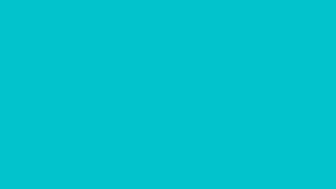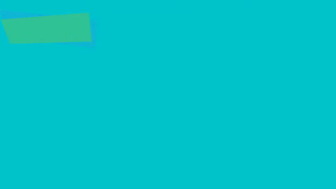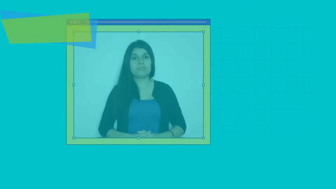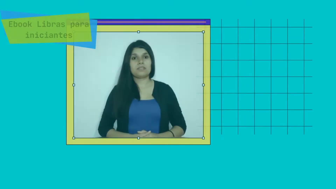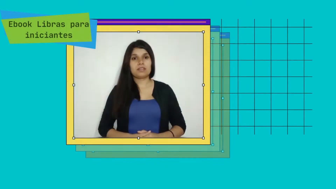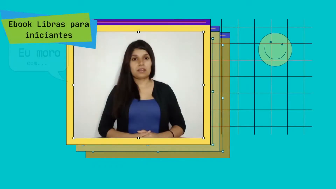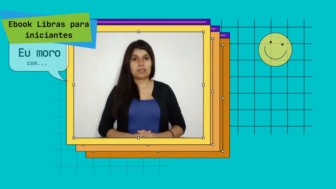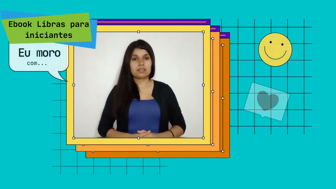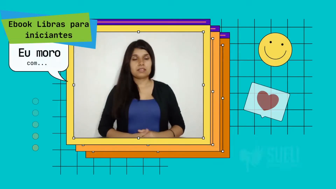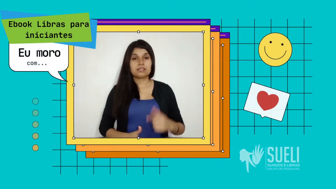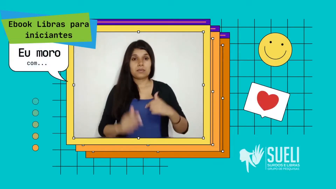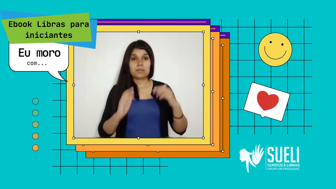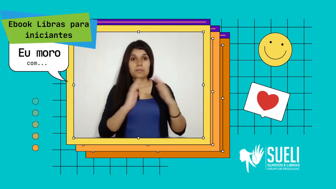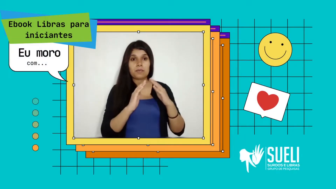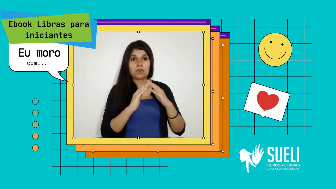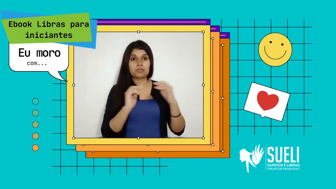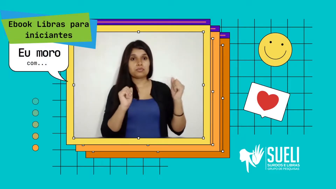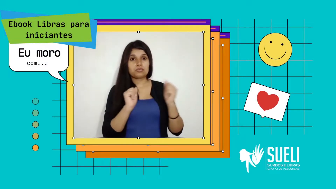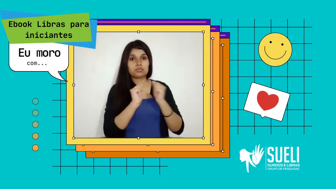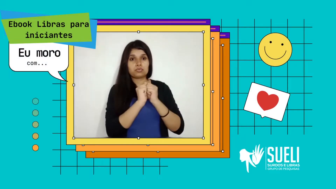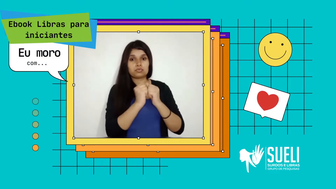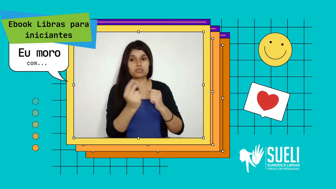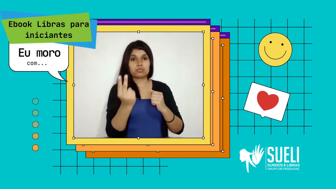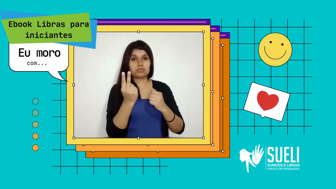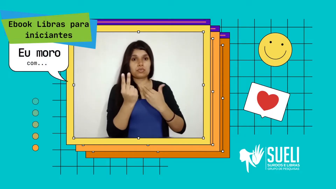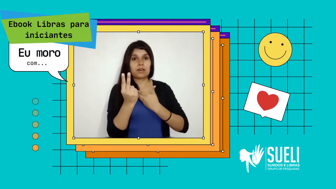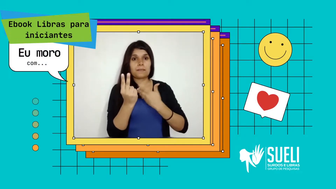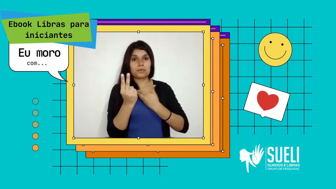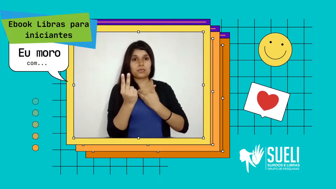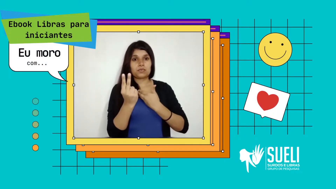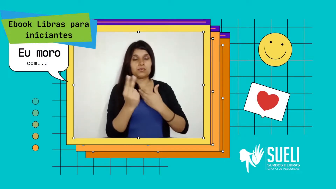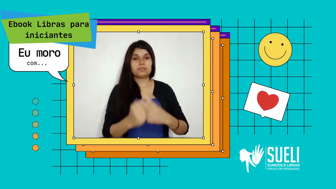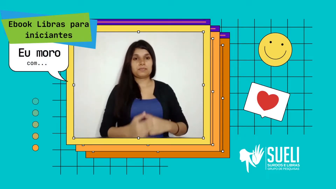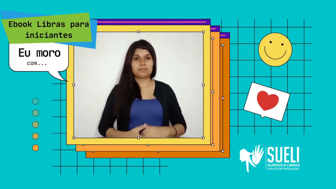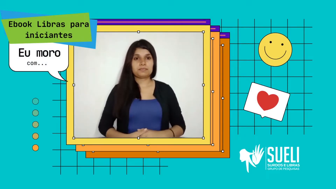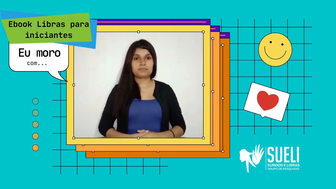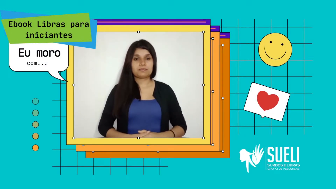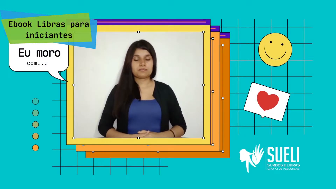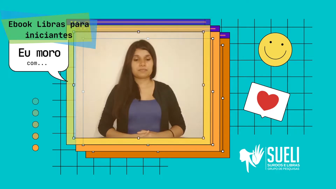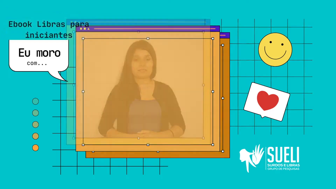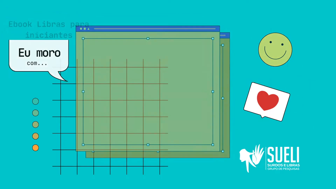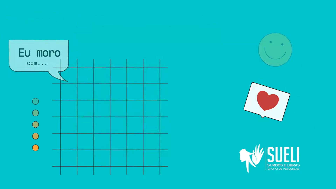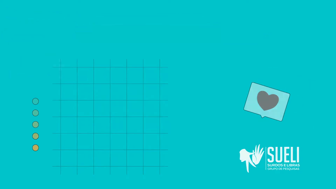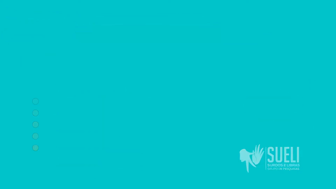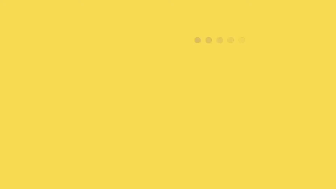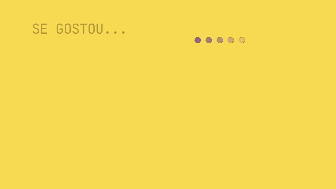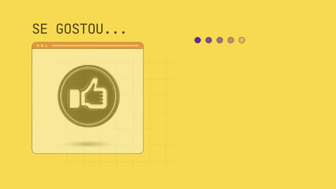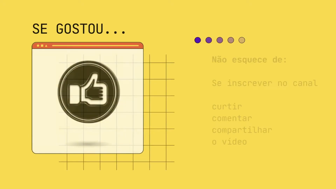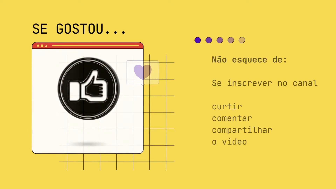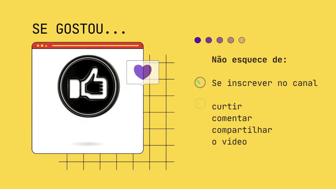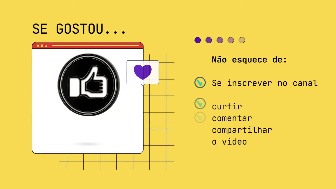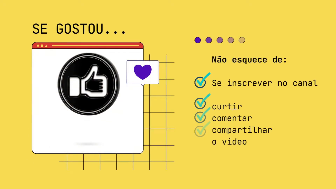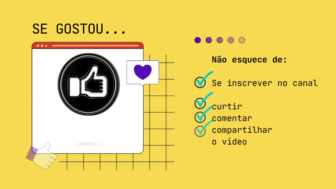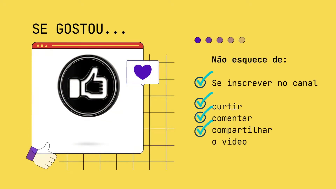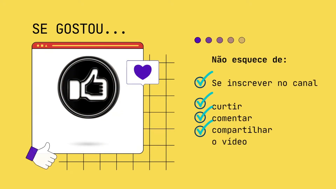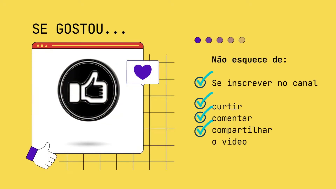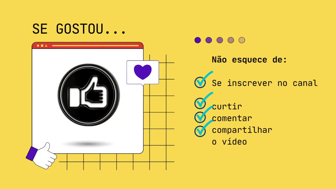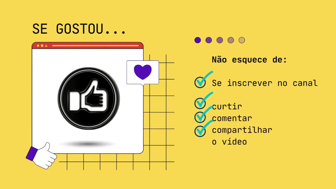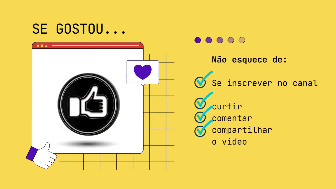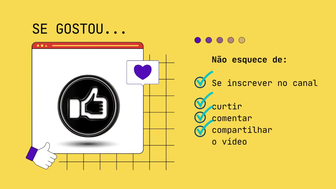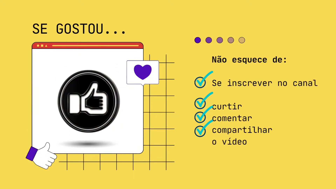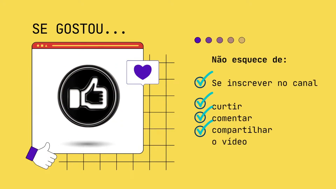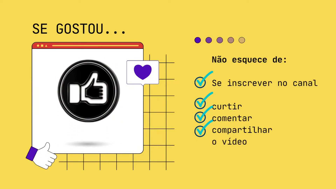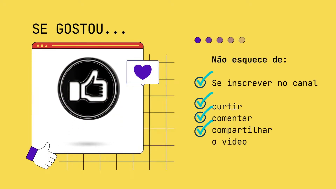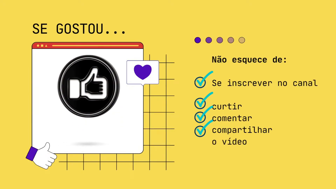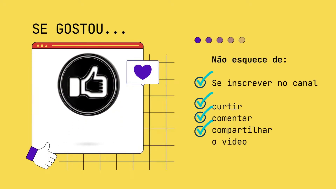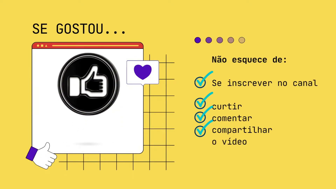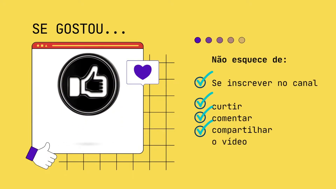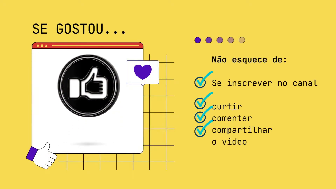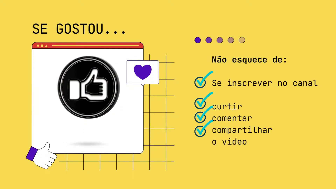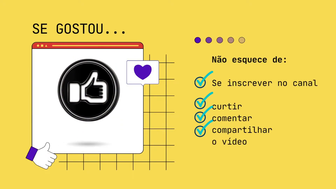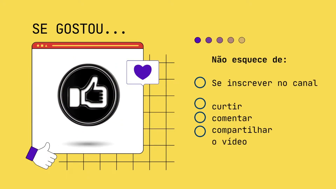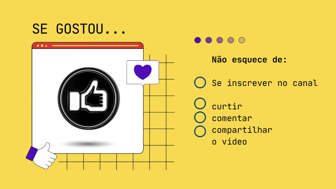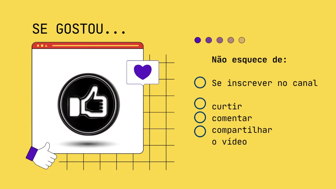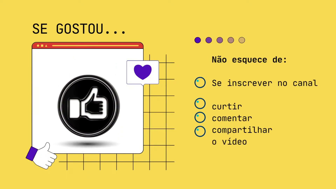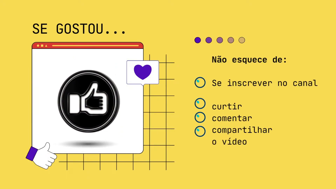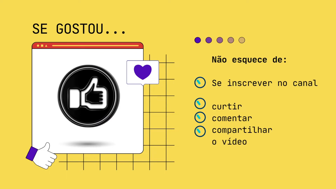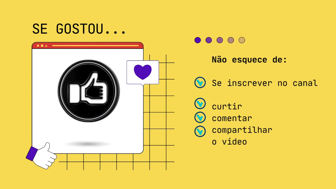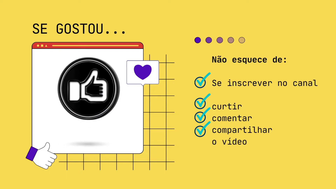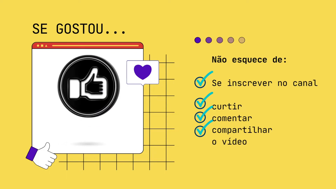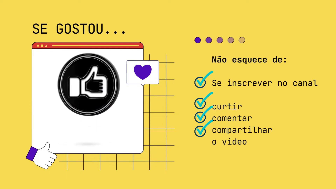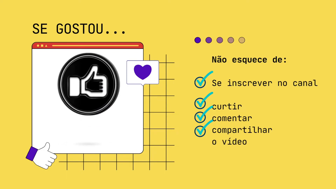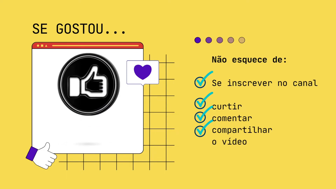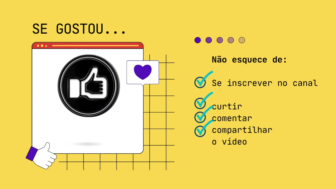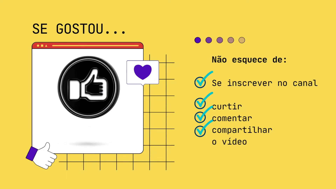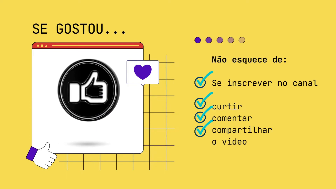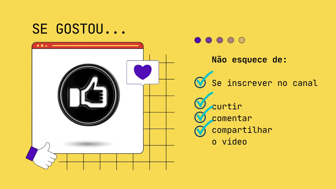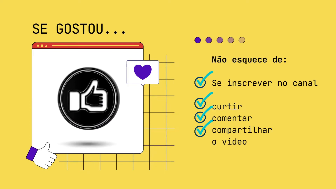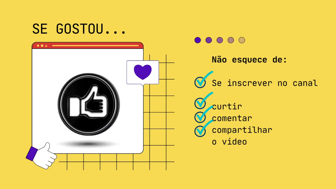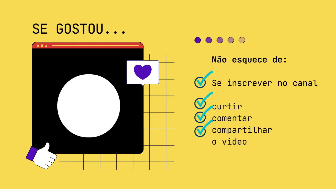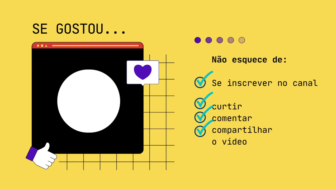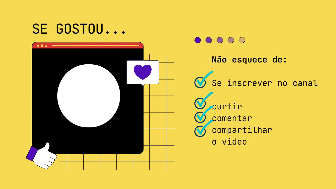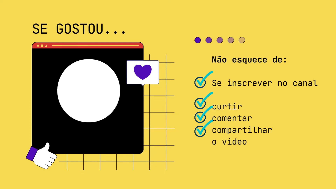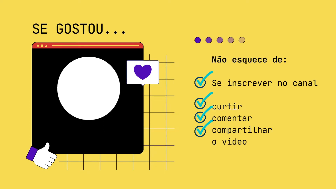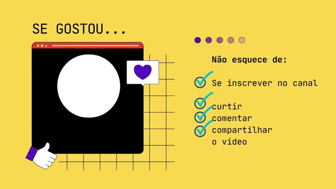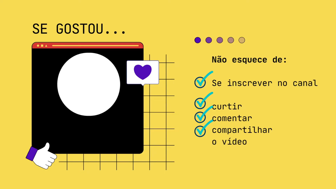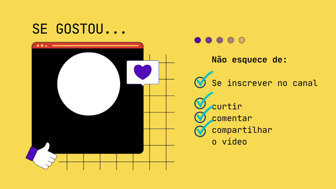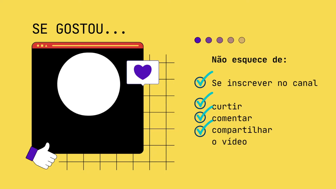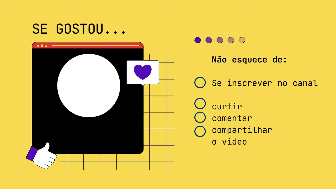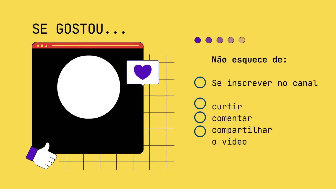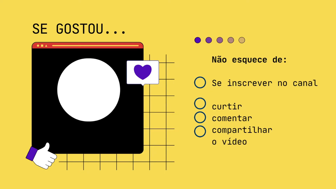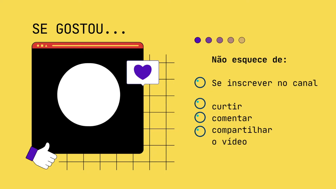Eu moro com...